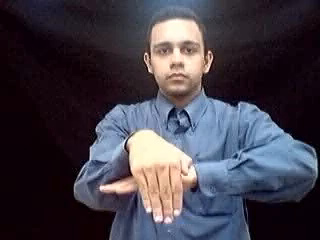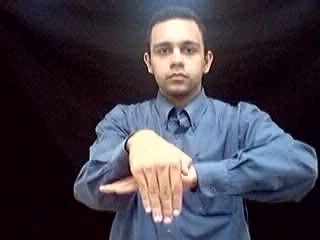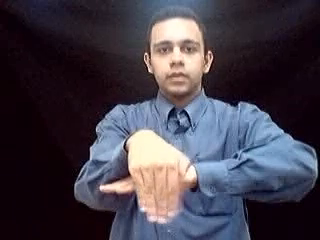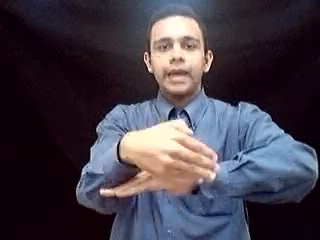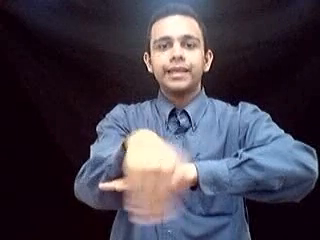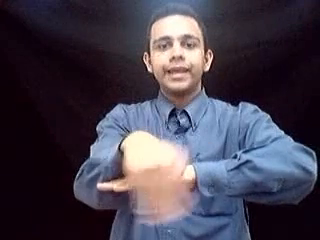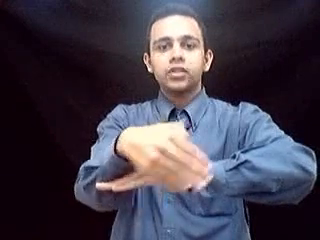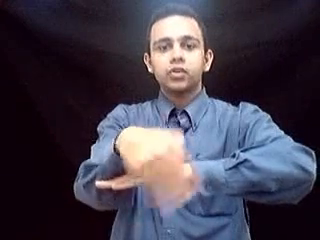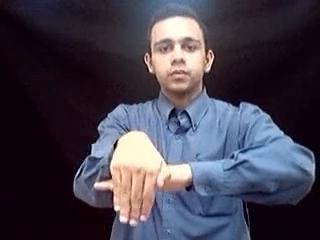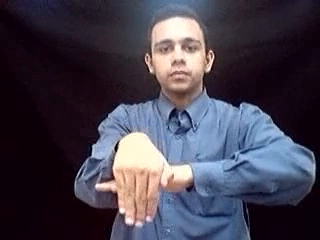endereco